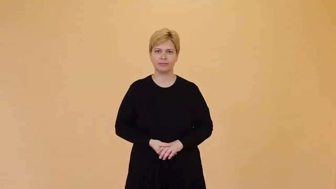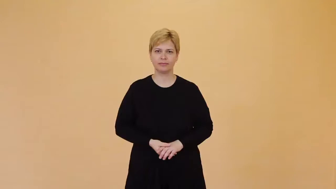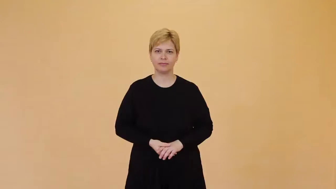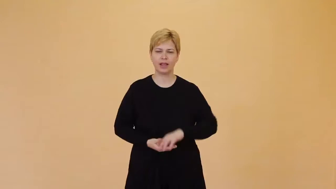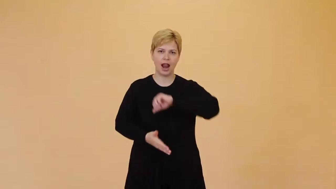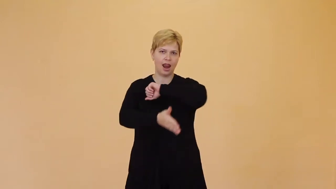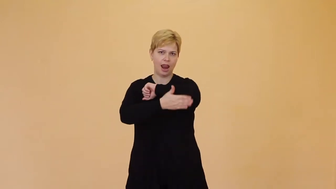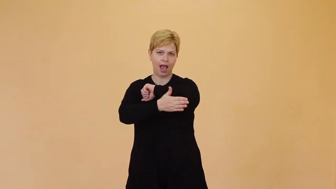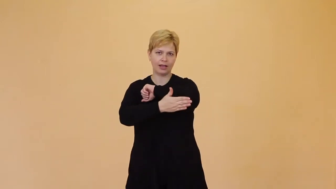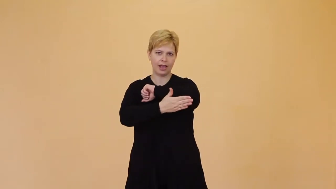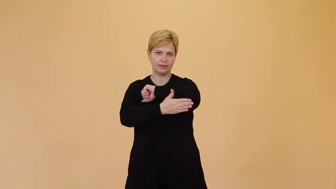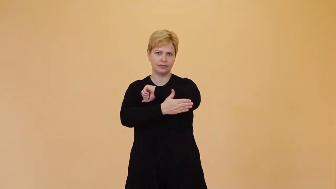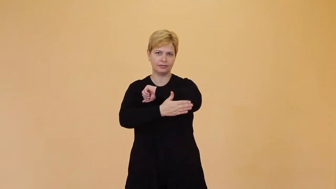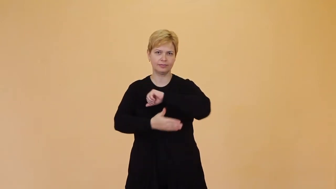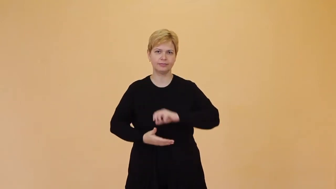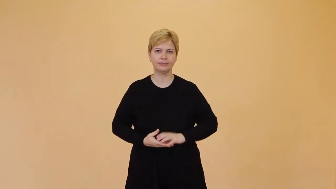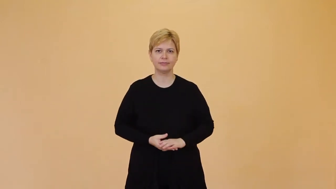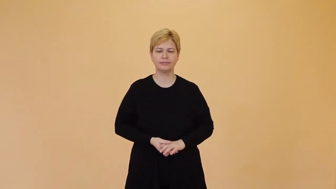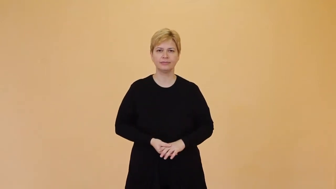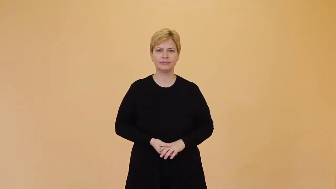lakeť